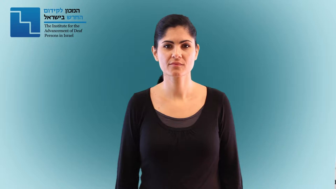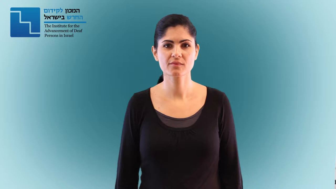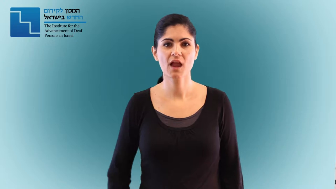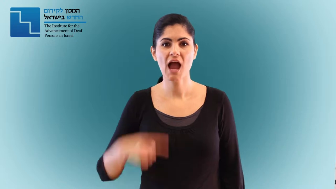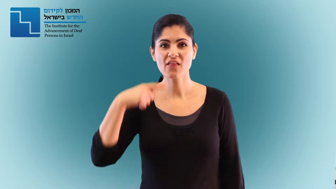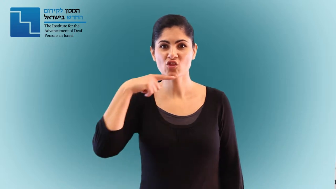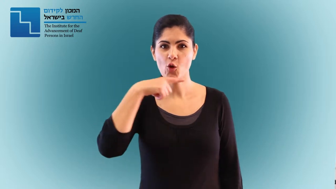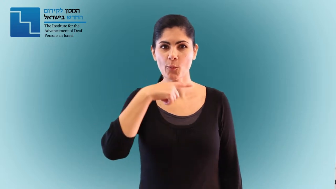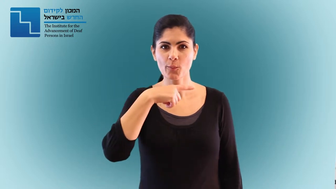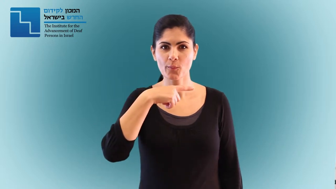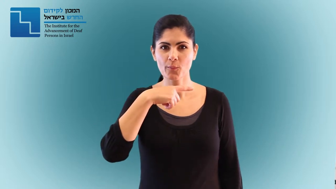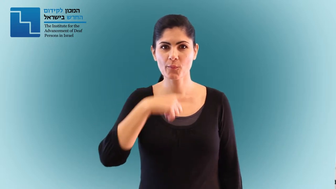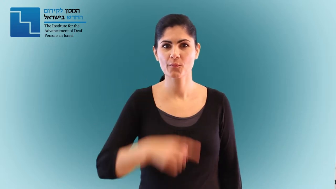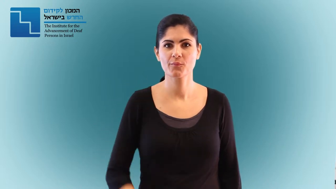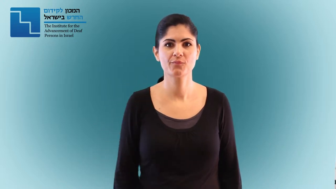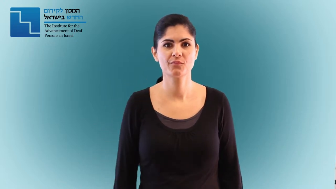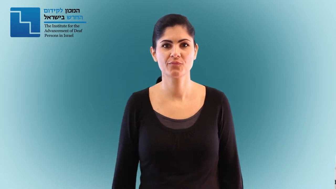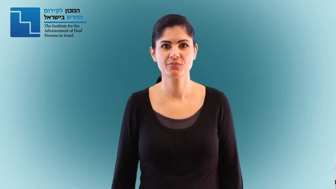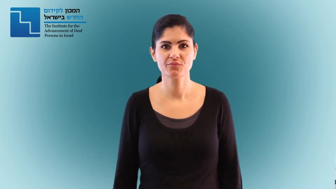אדום